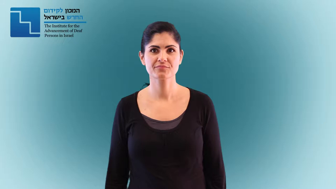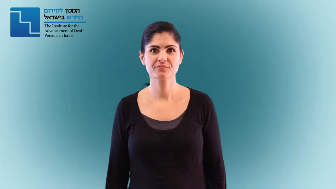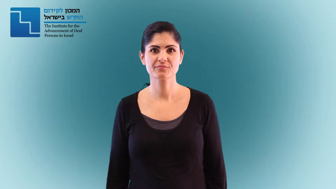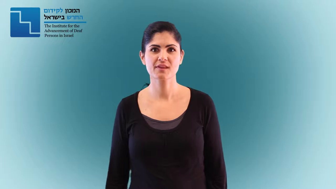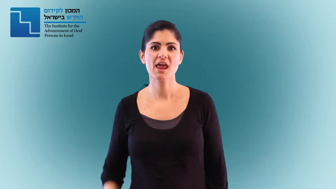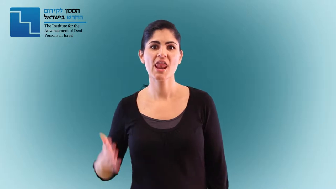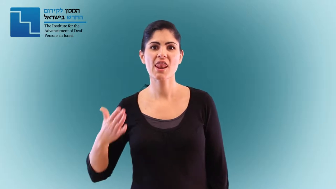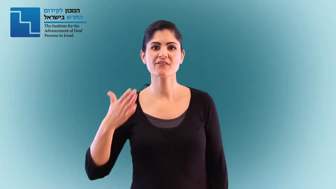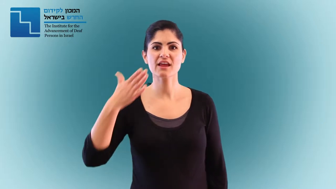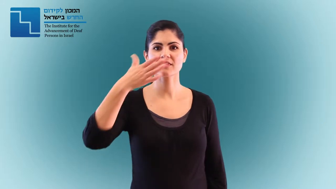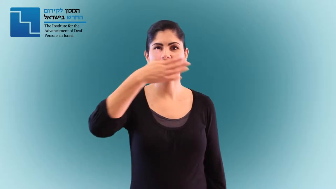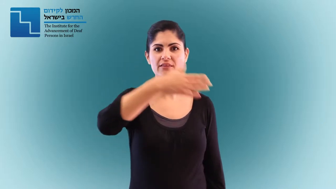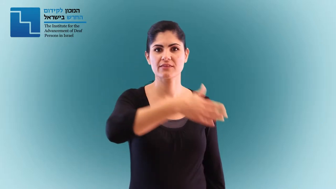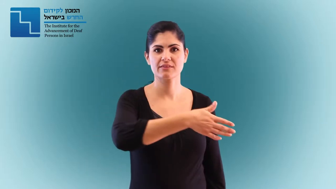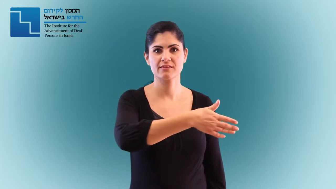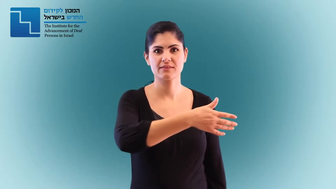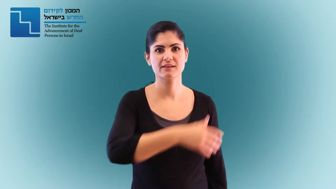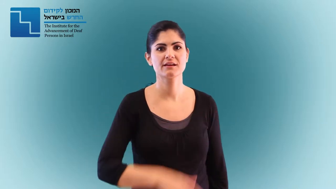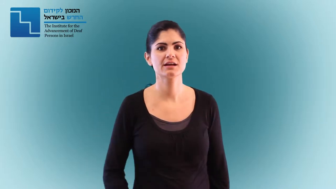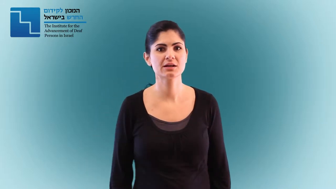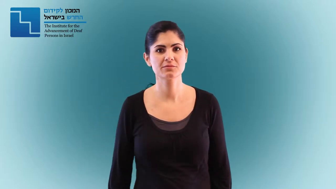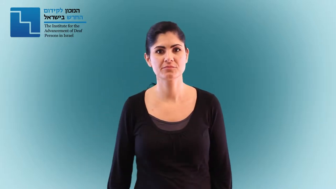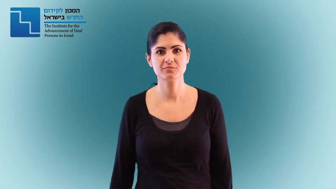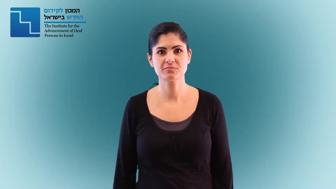לווייתן